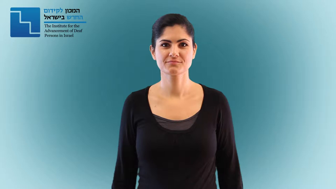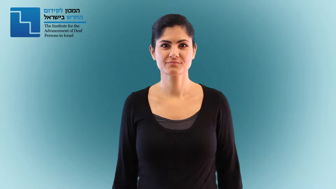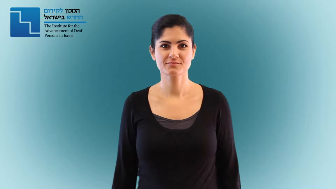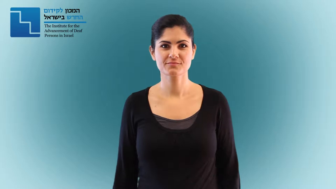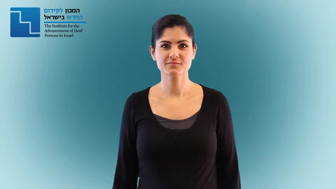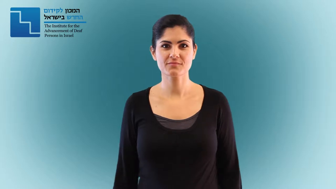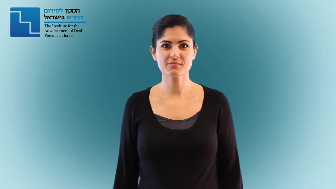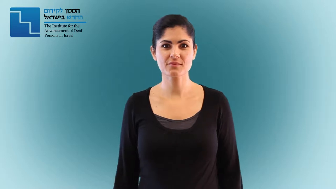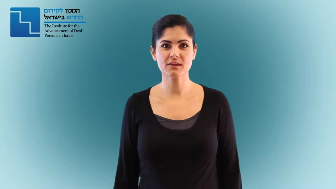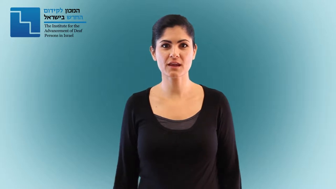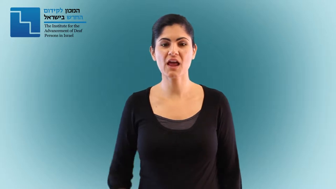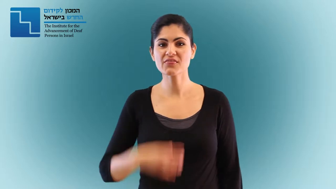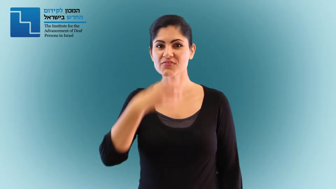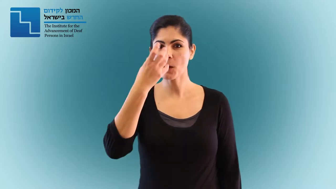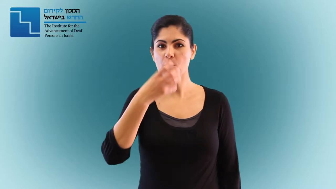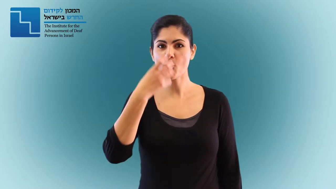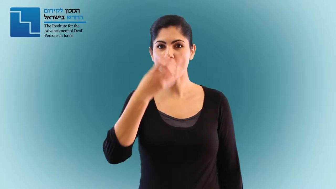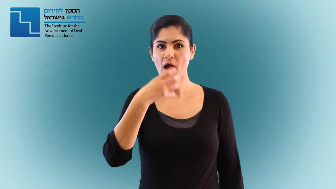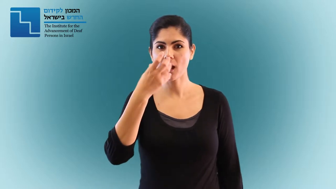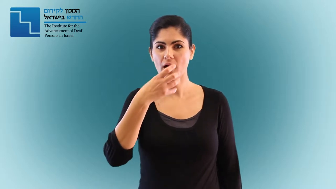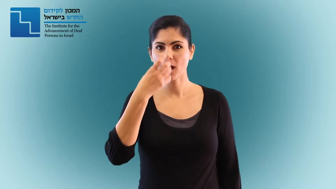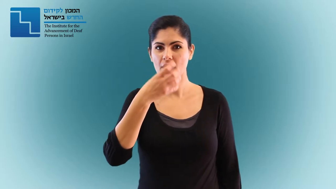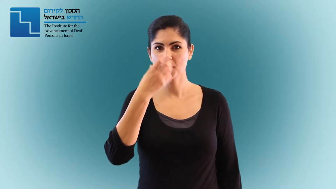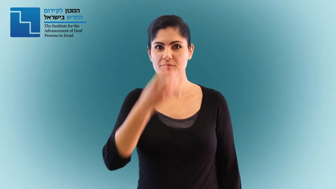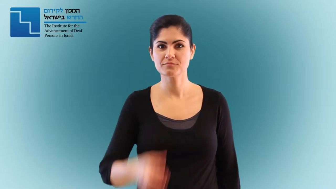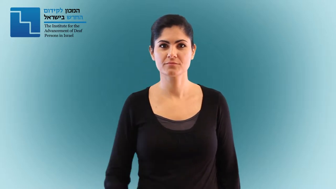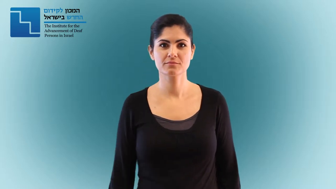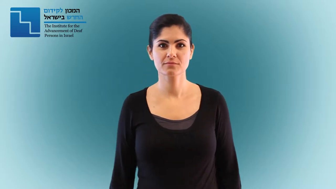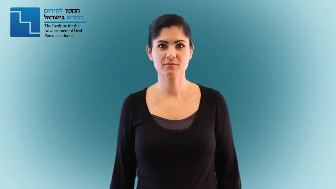תפוח